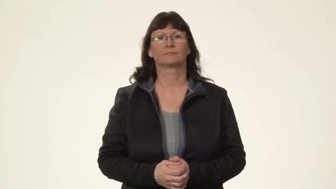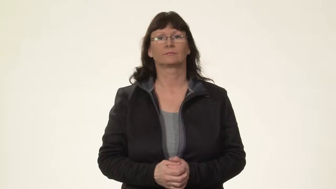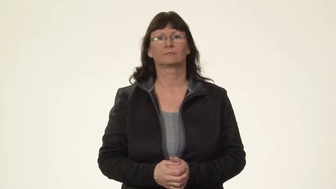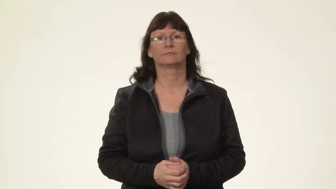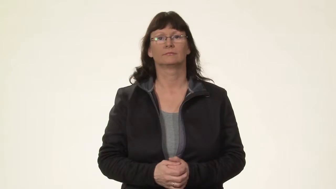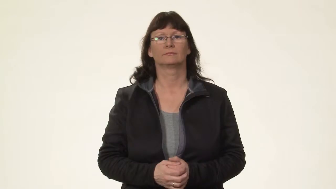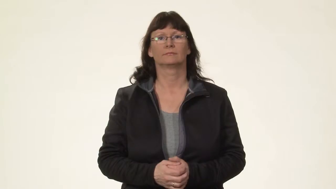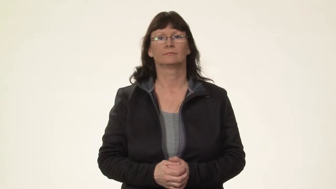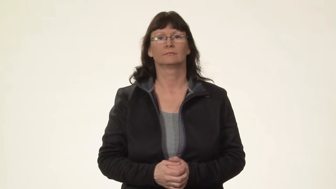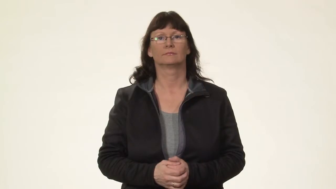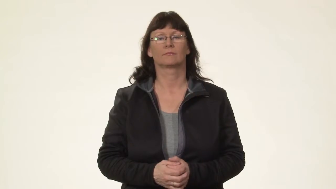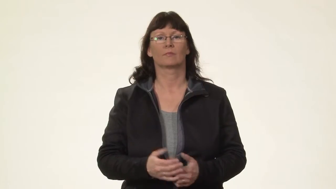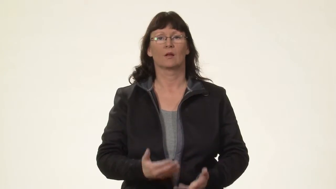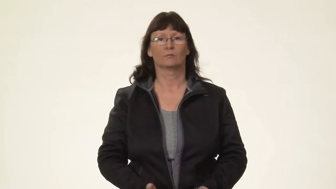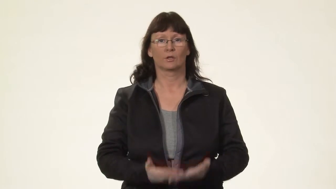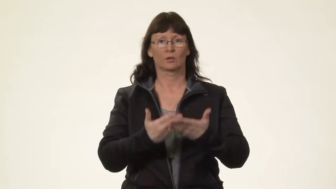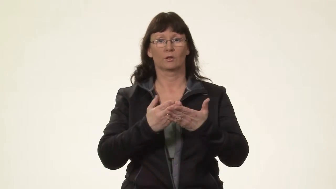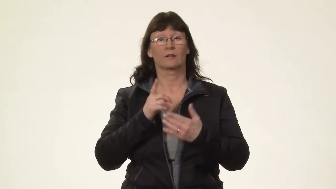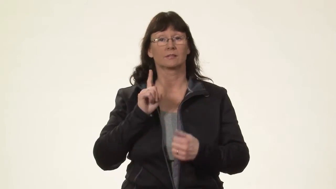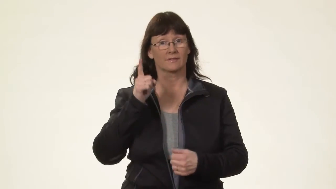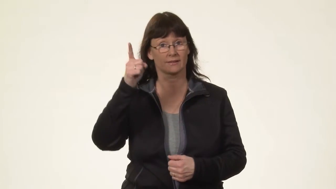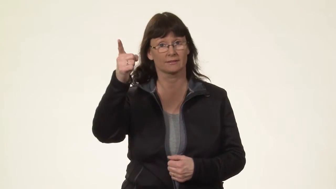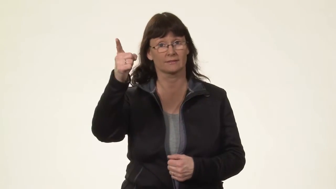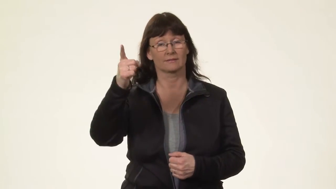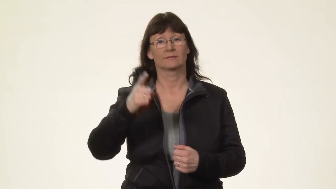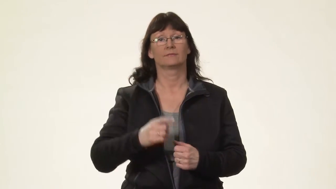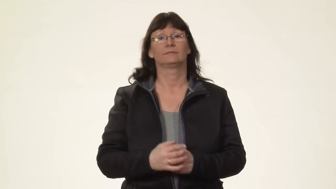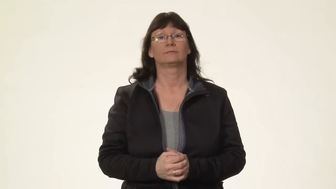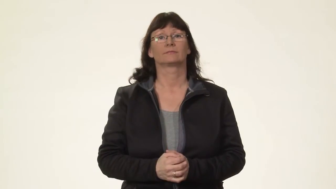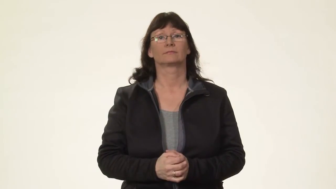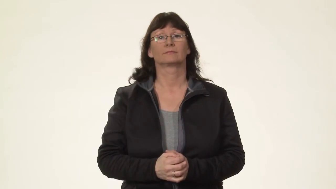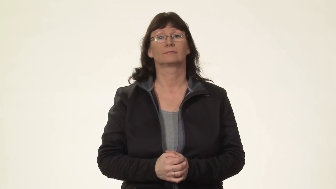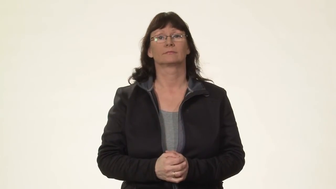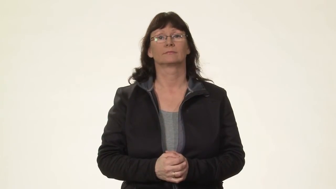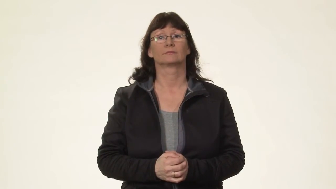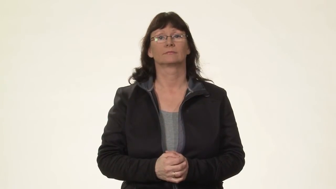Björgunarsveit